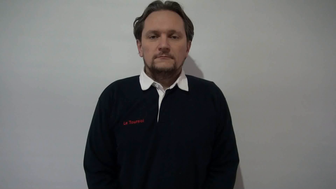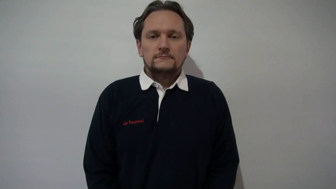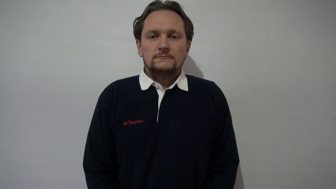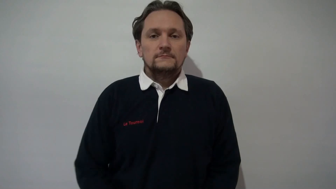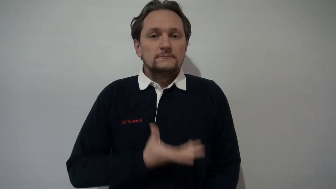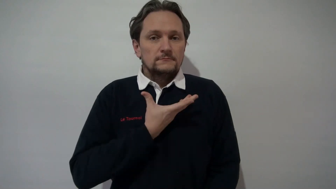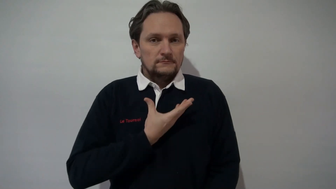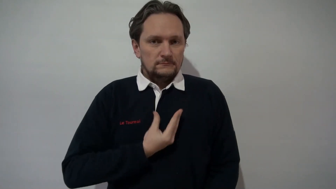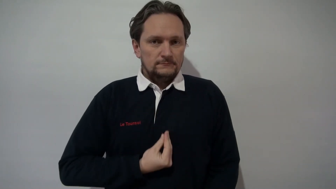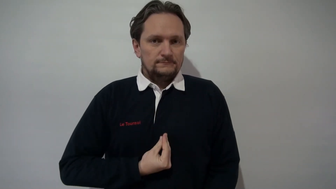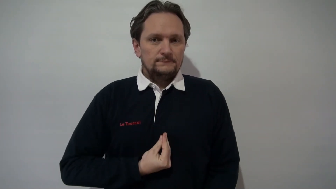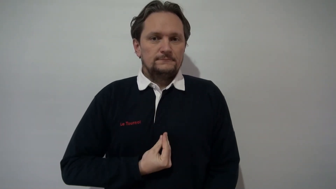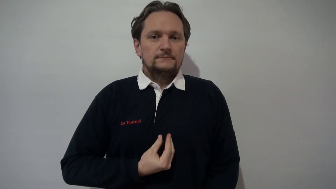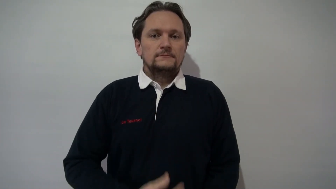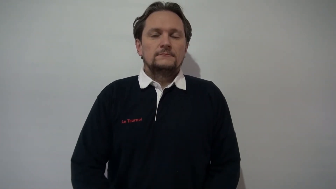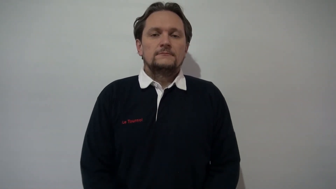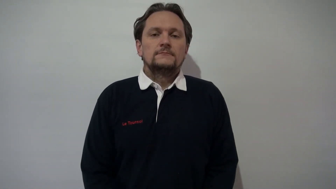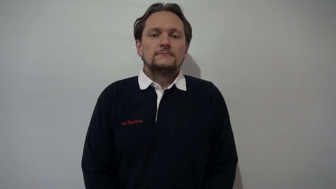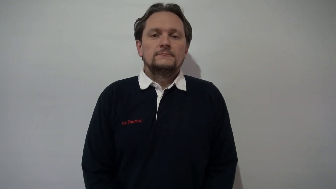Assumer